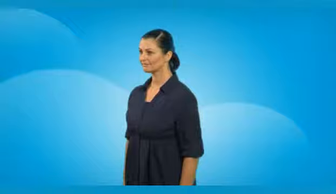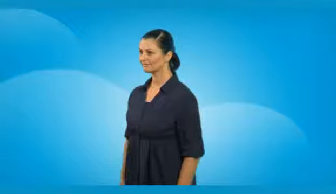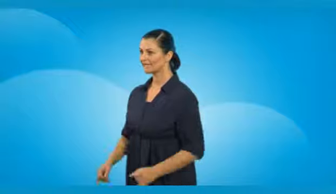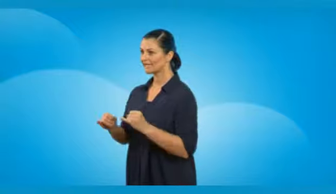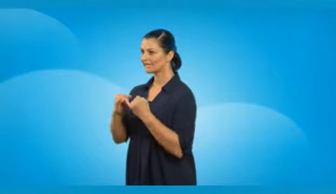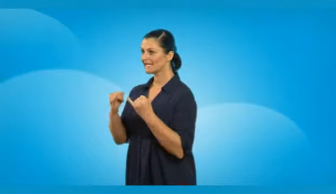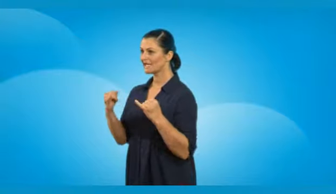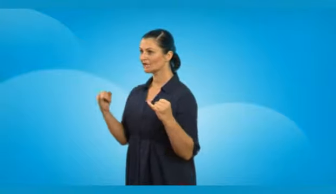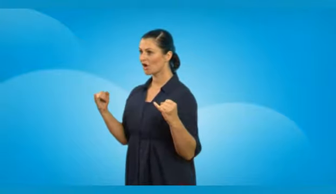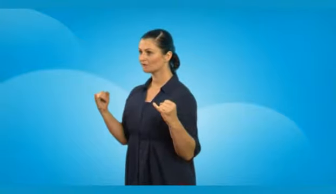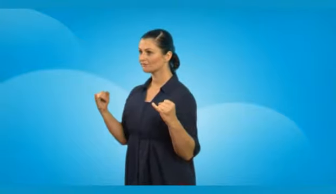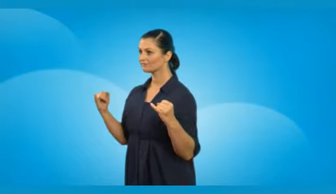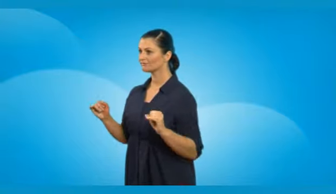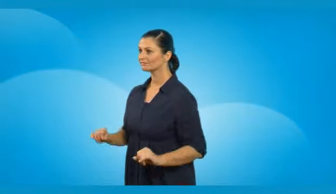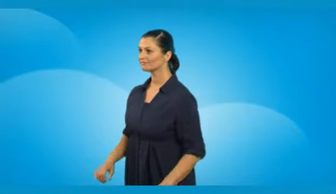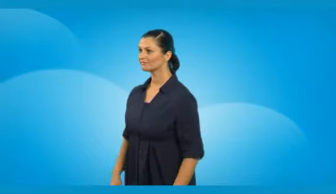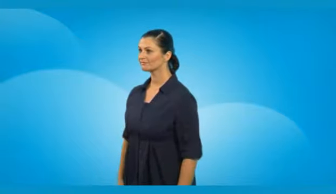Cérna